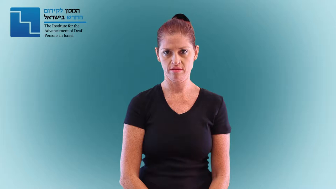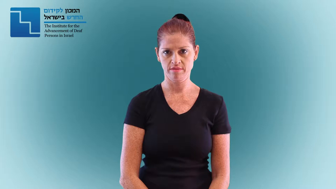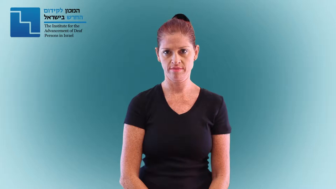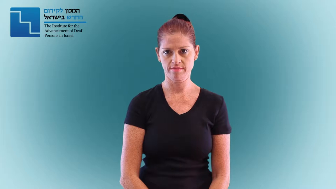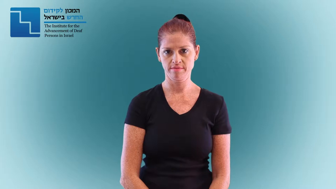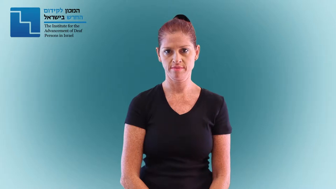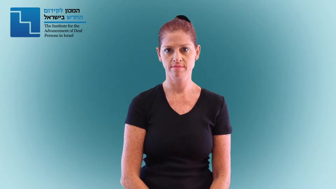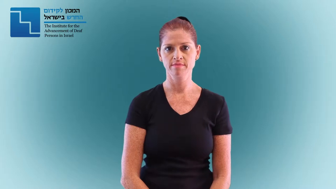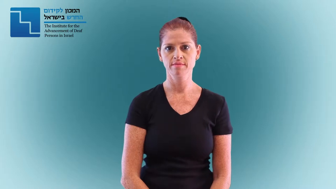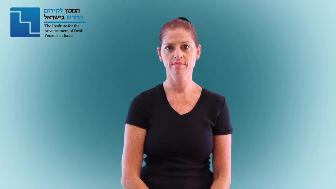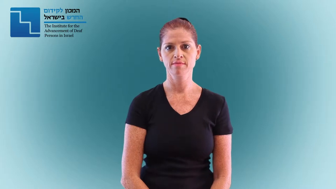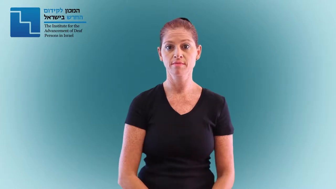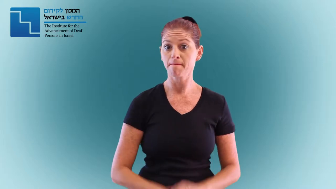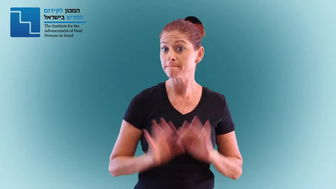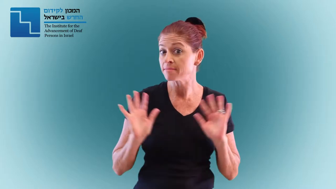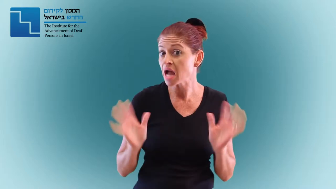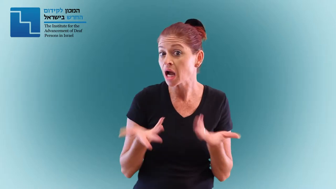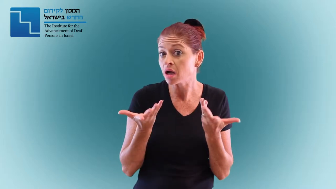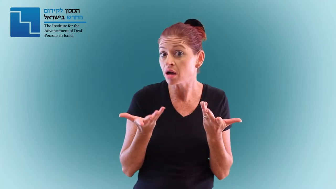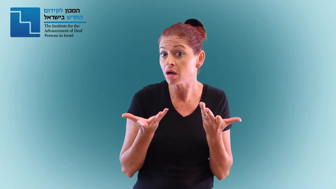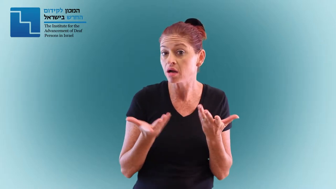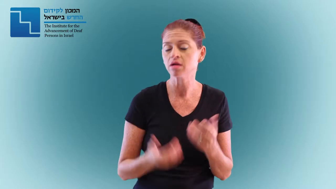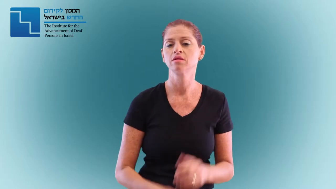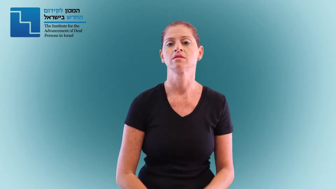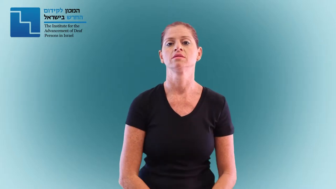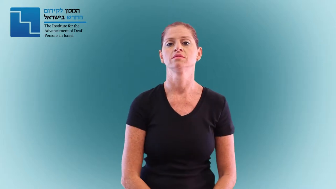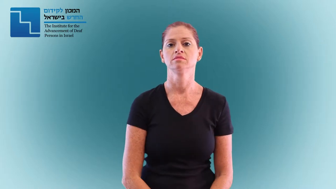מהר